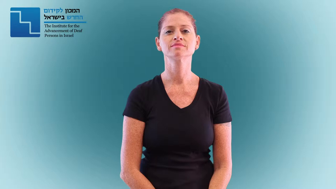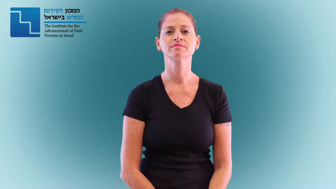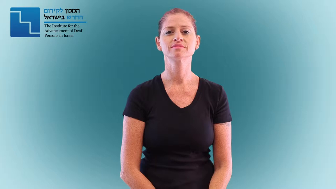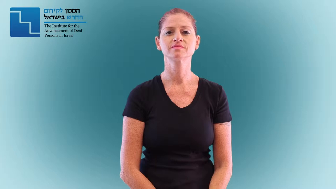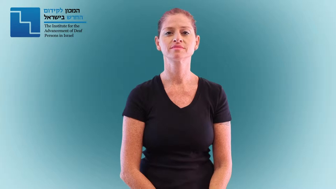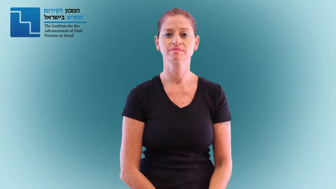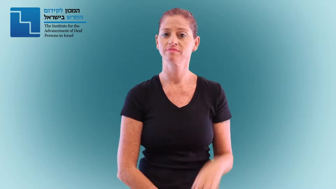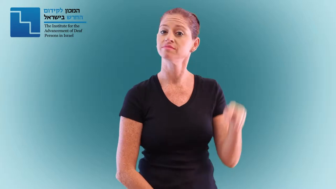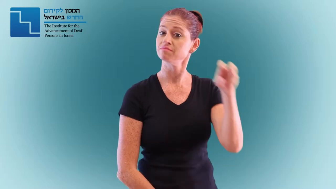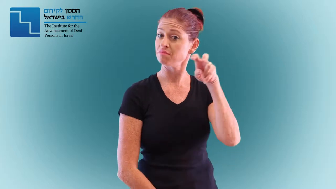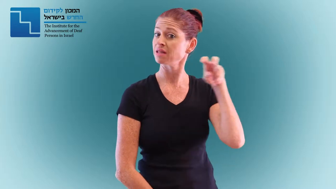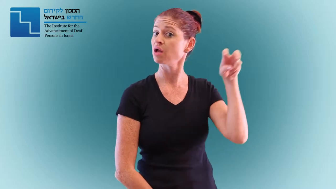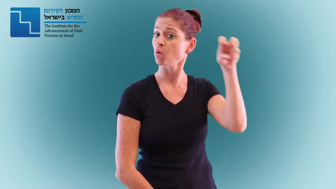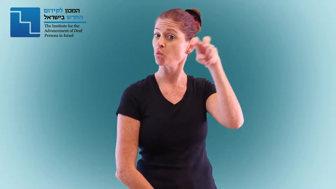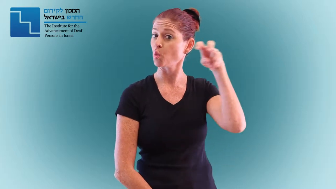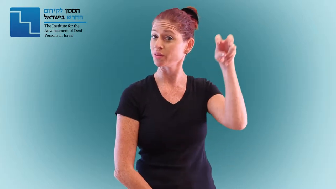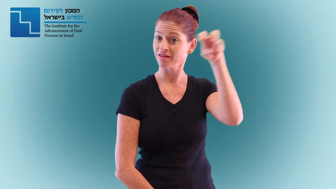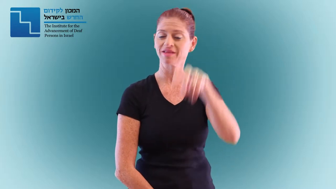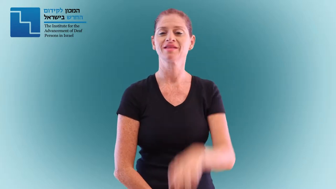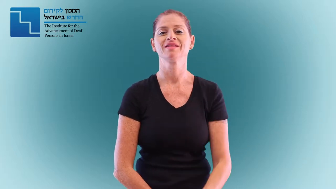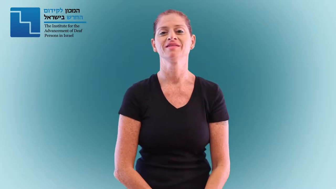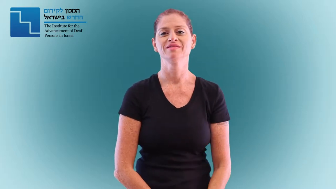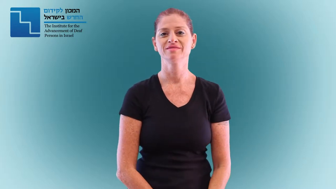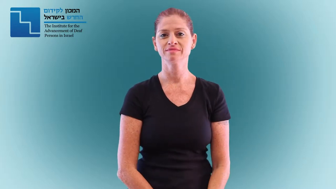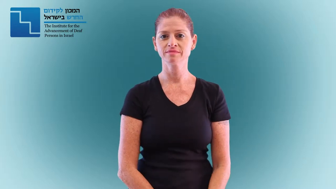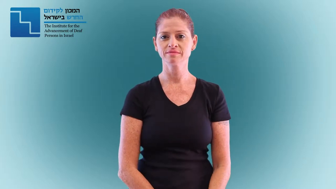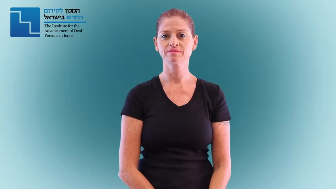מדרגות (סיבוביות)